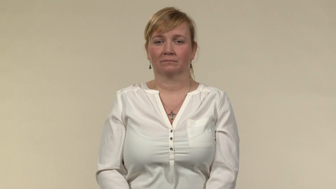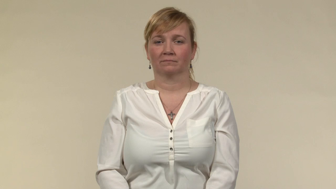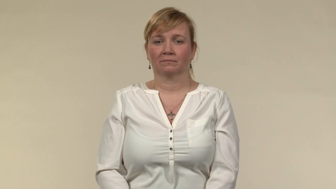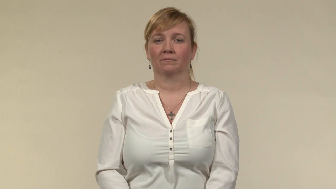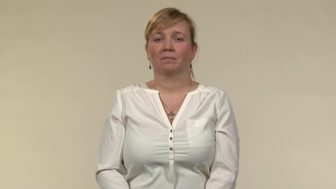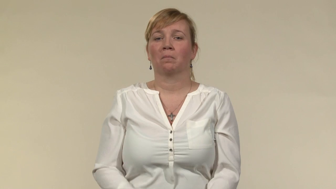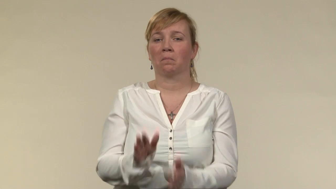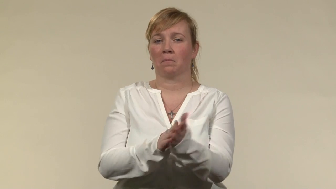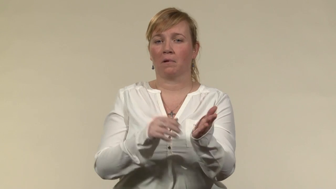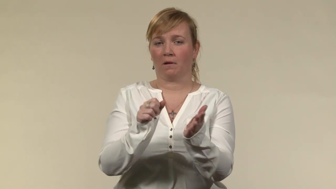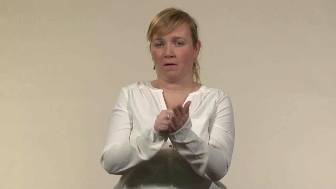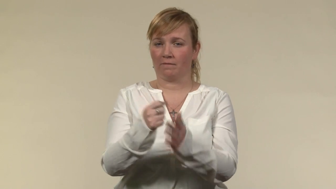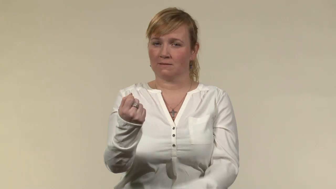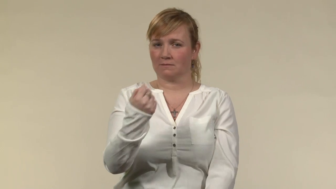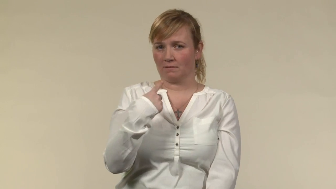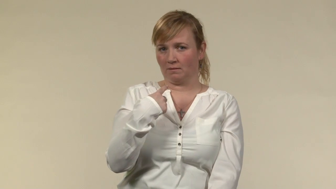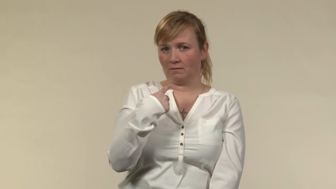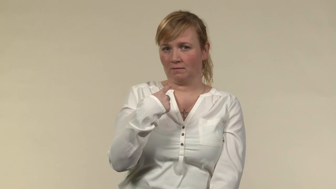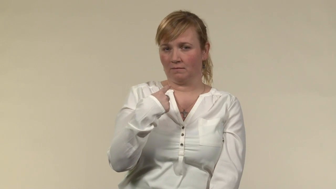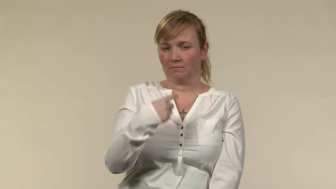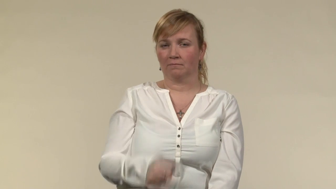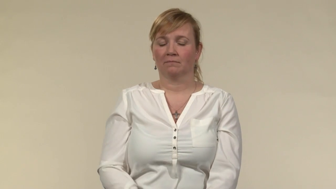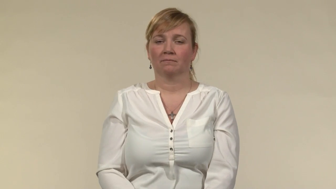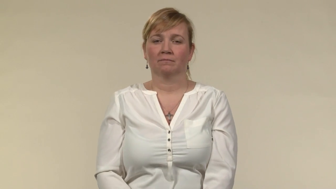Bréf senda mér